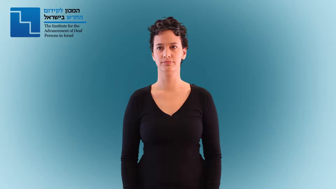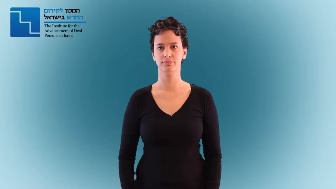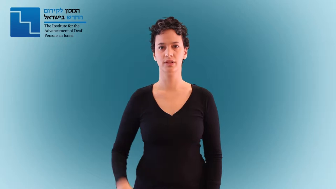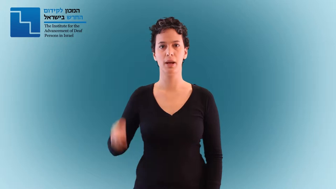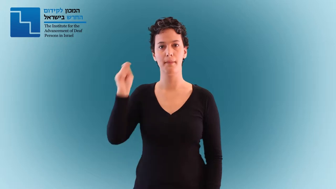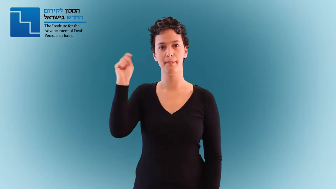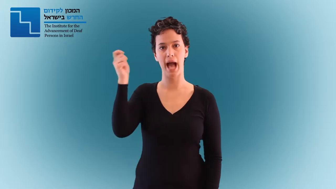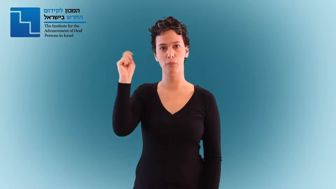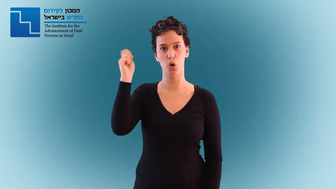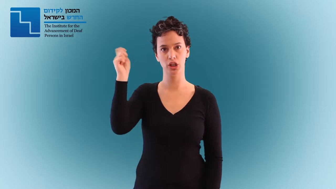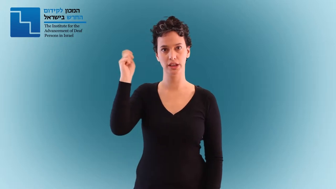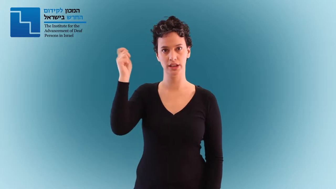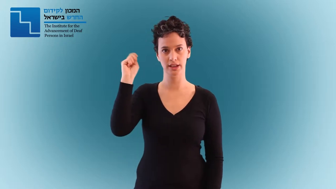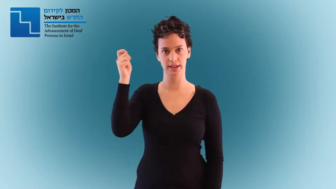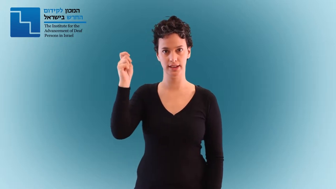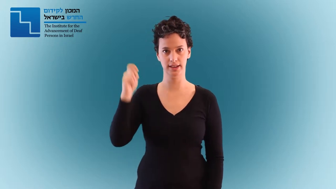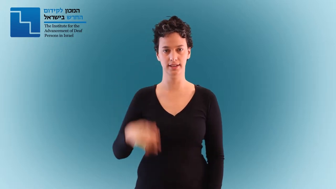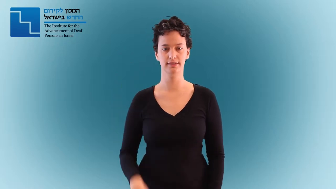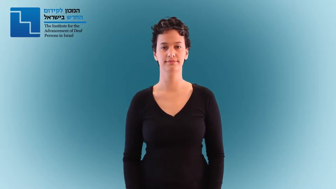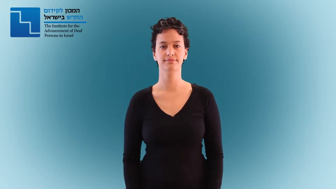פעמון